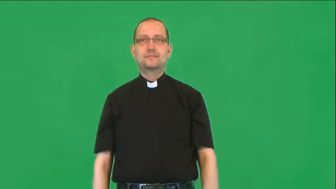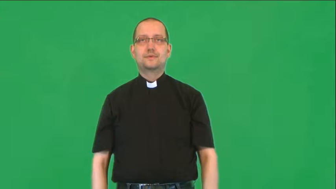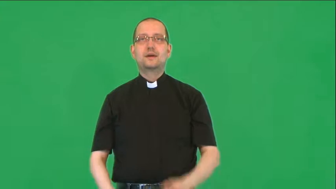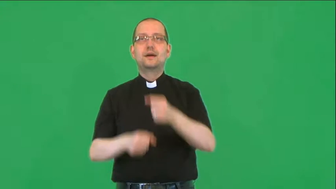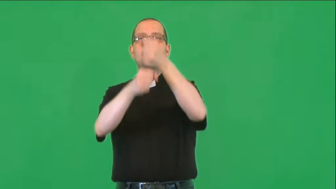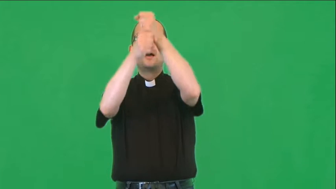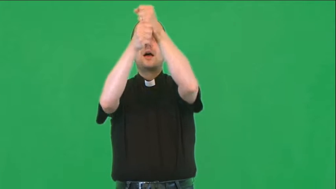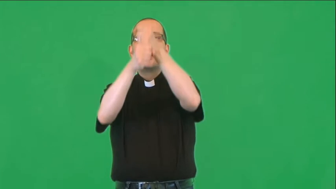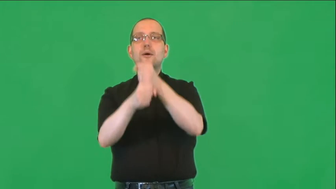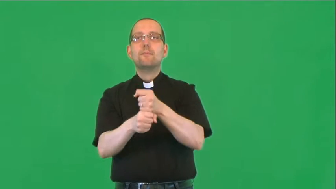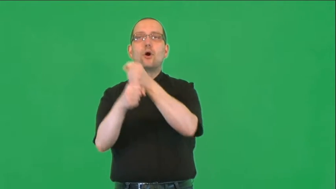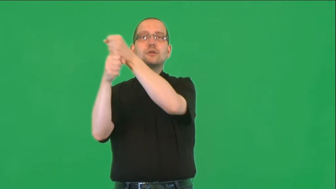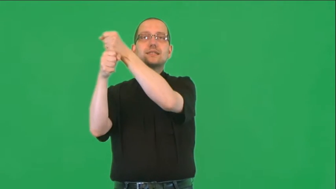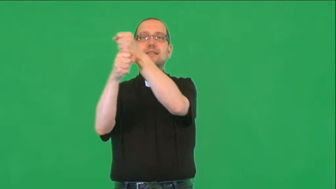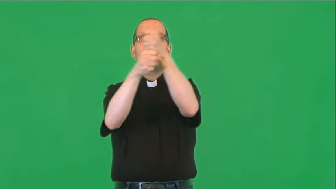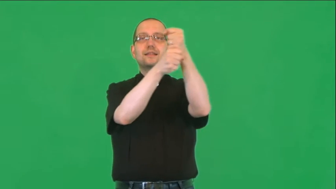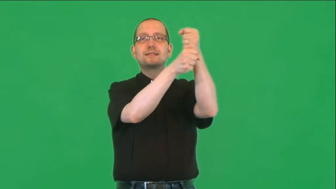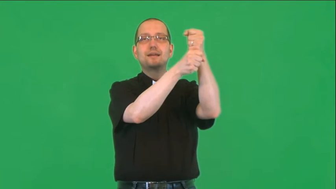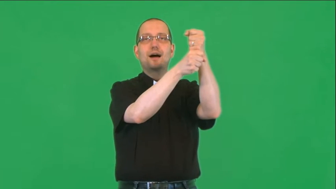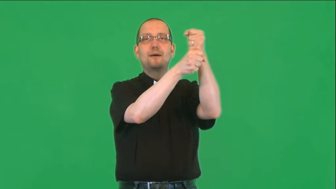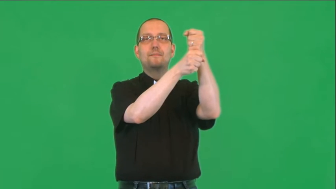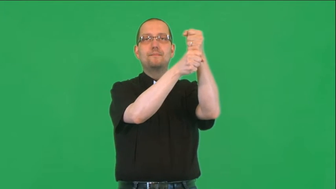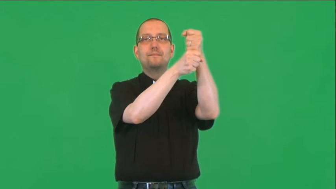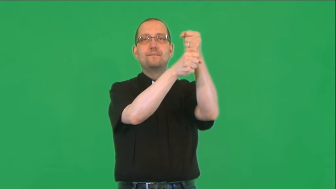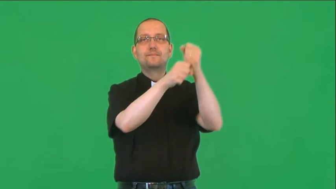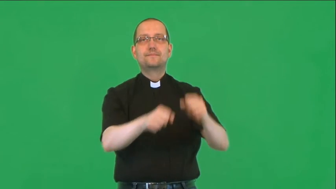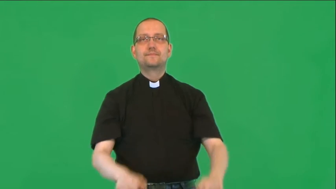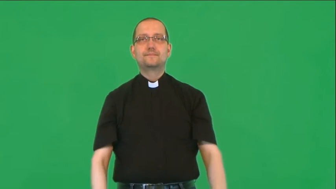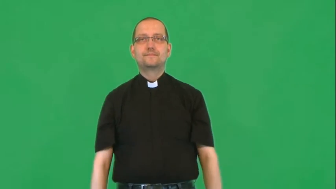monstrancja